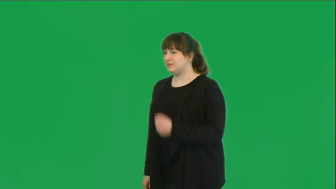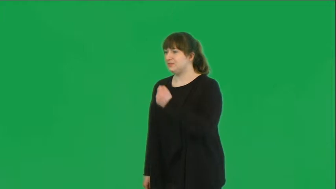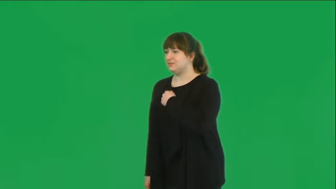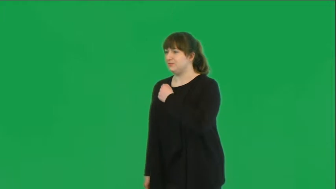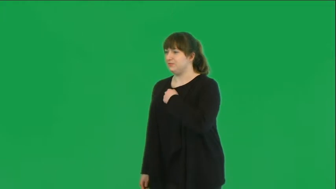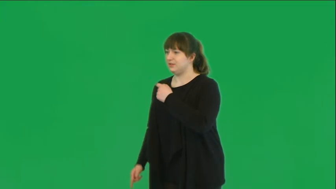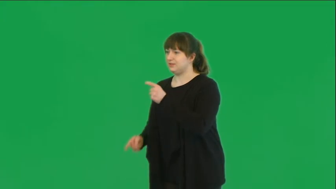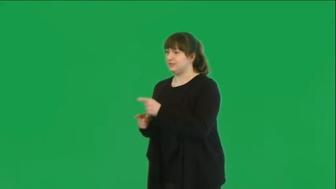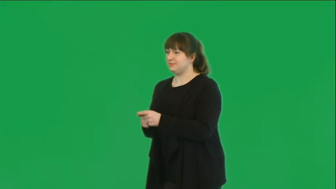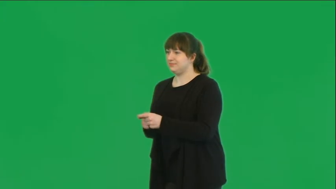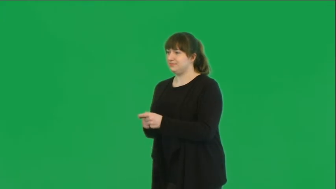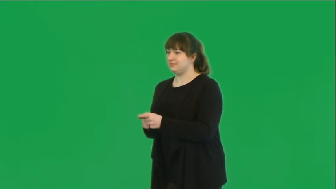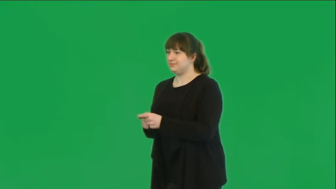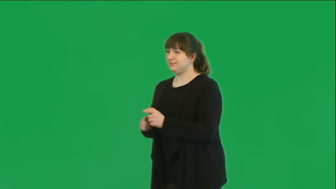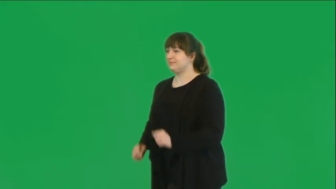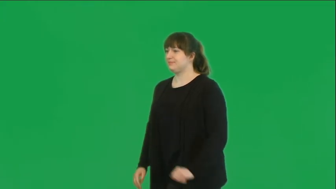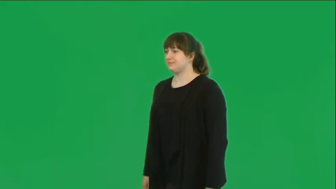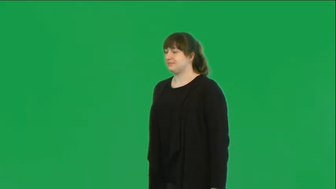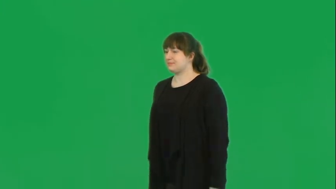wyraz